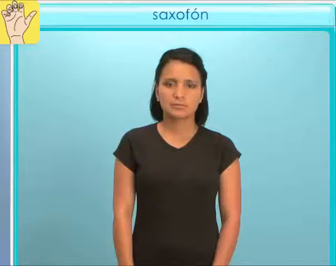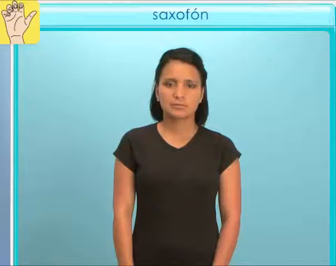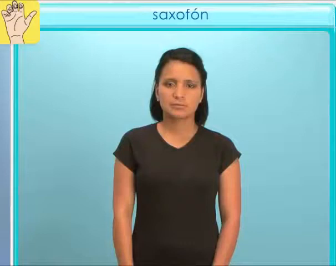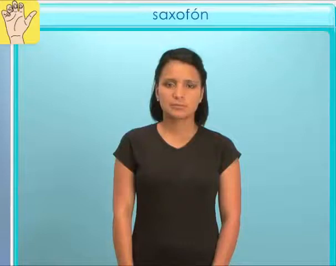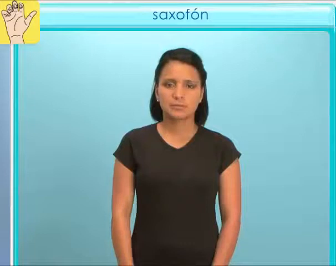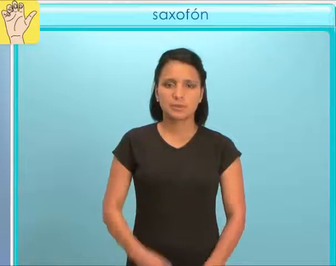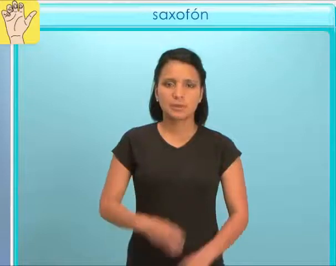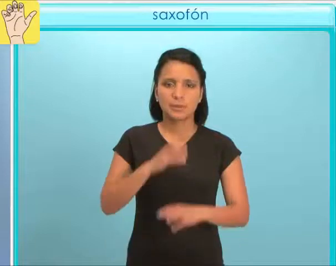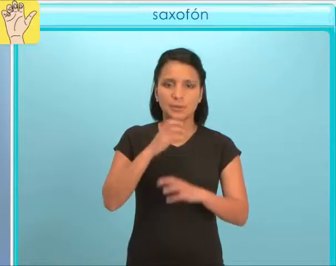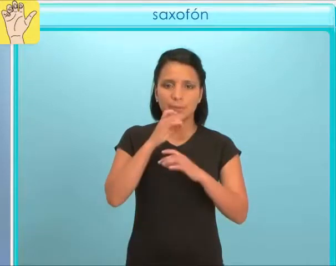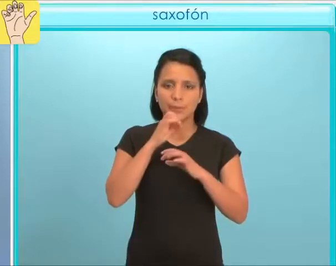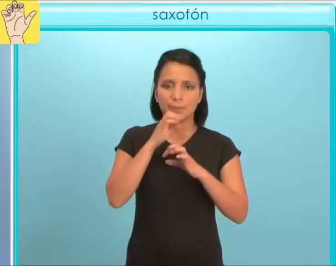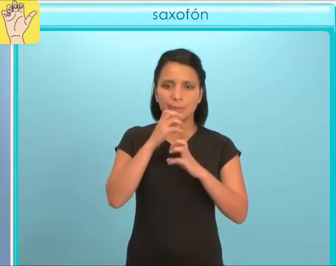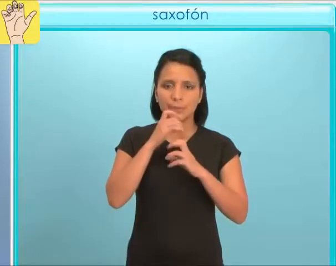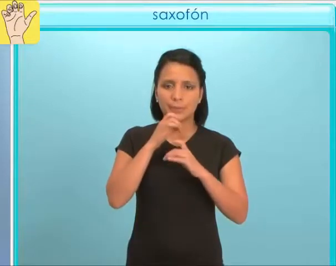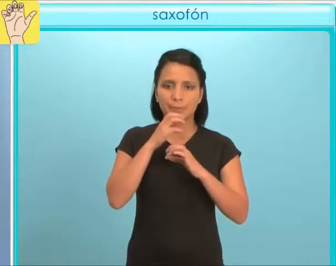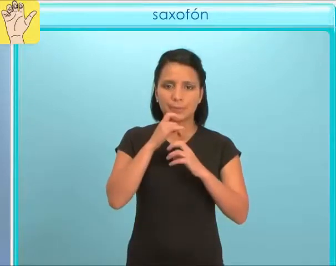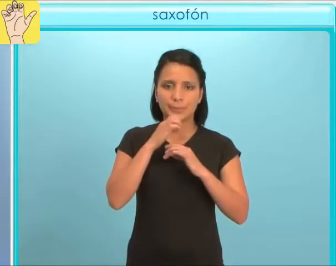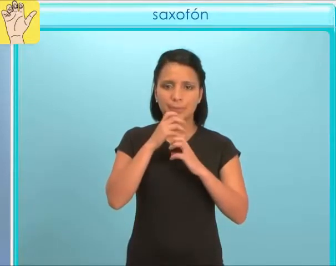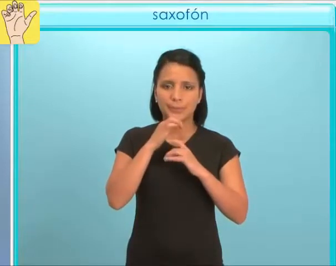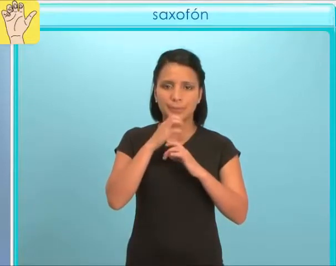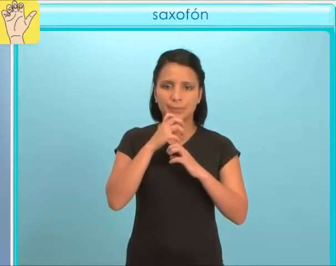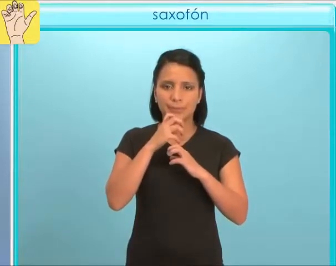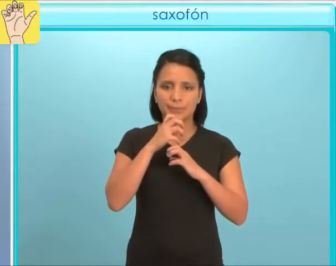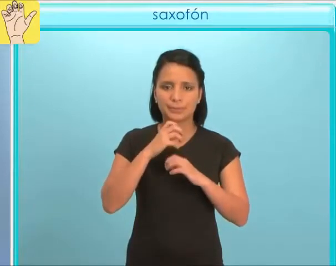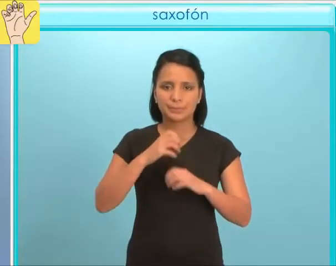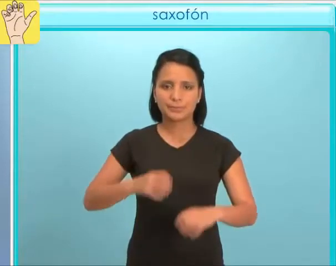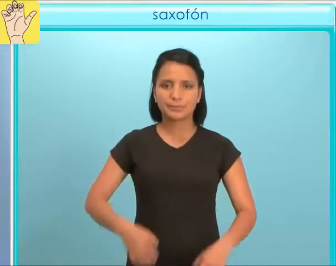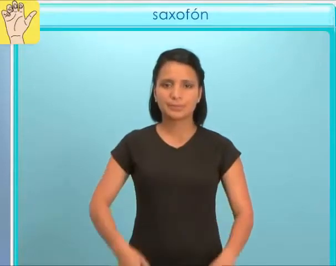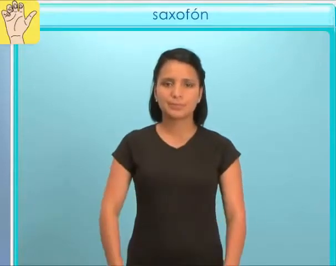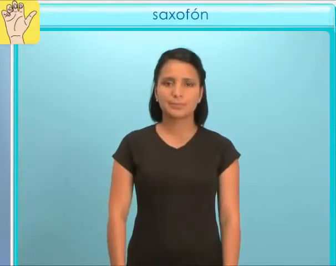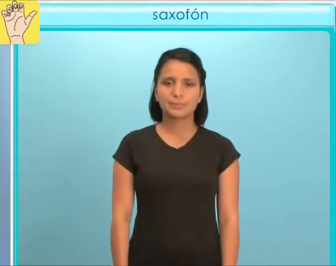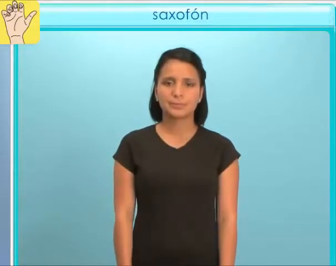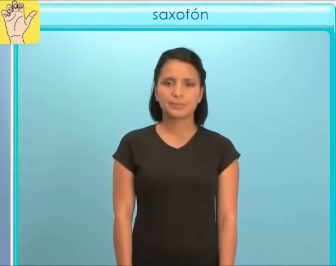SAXOFÓN